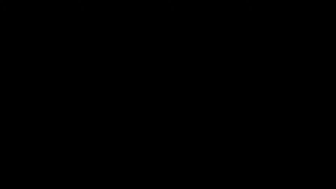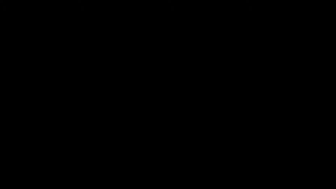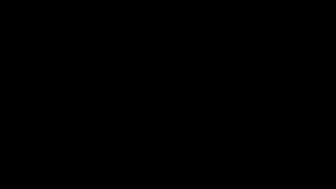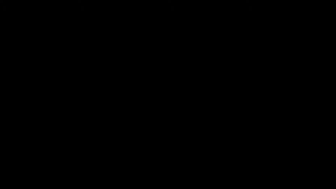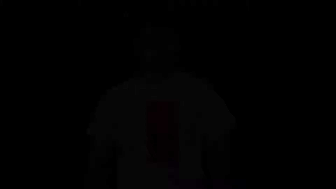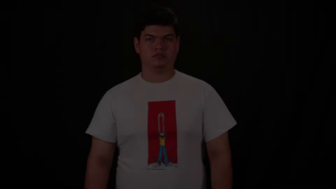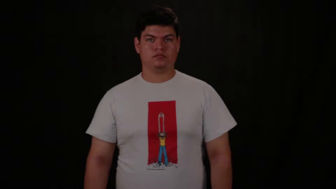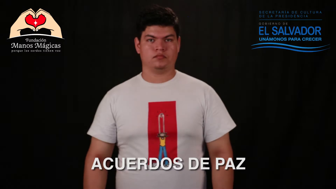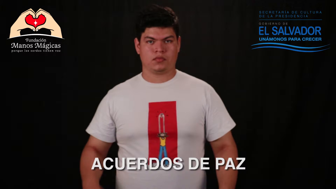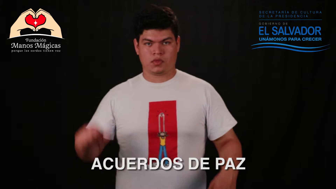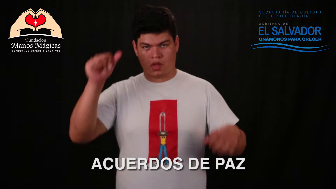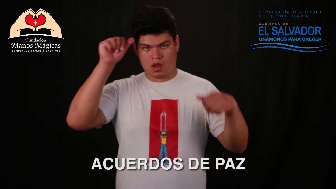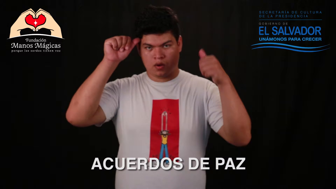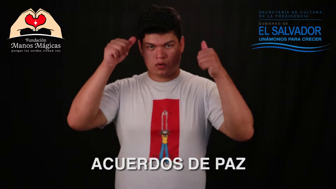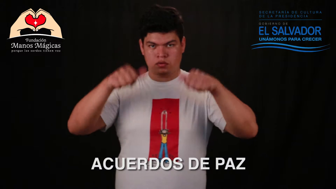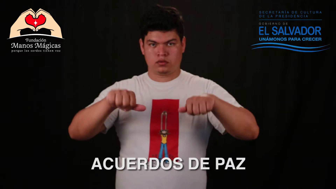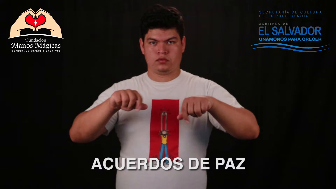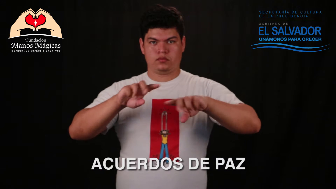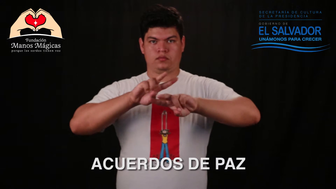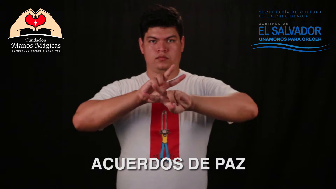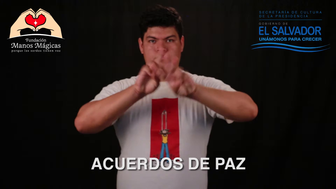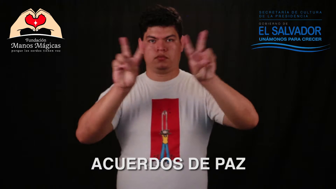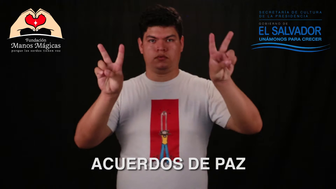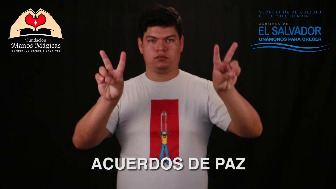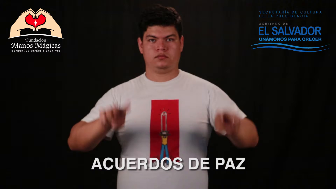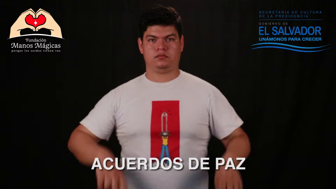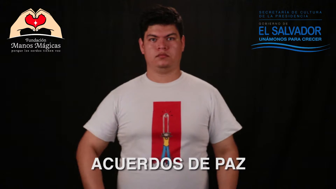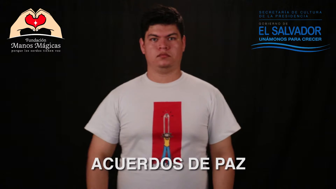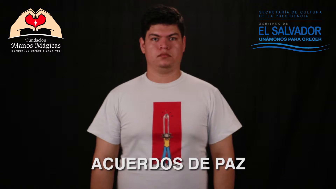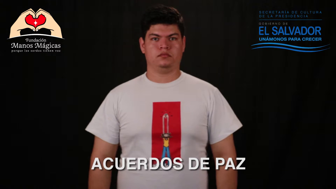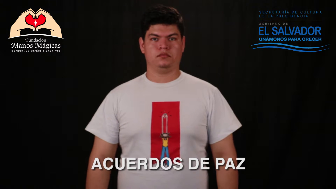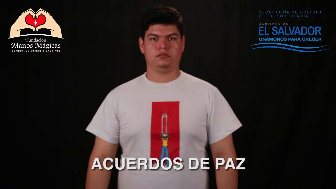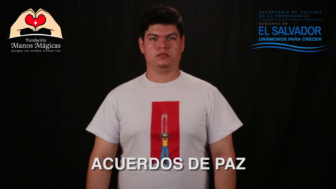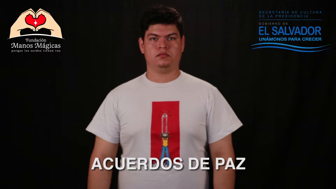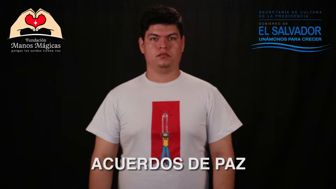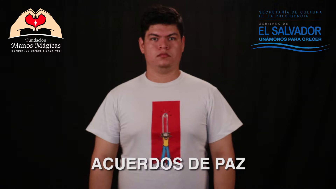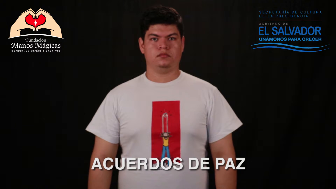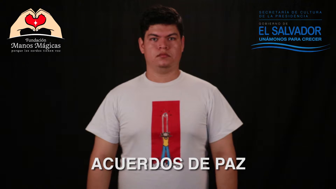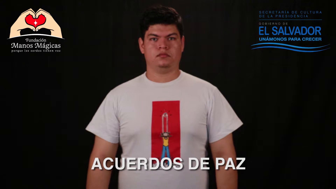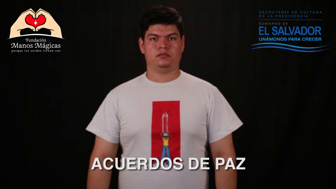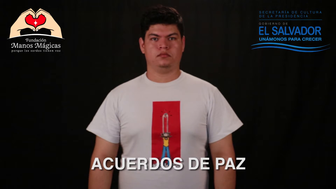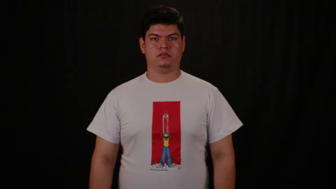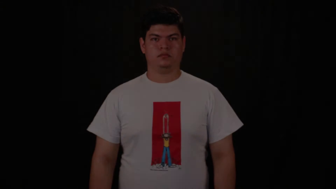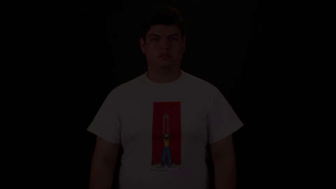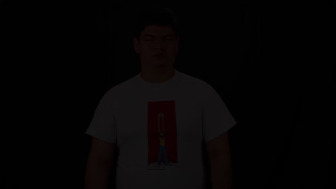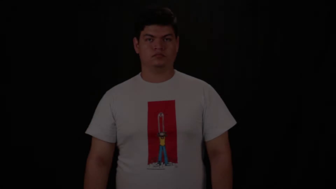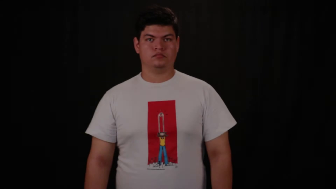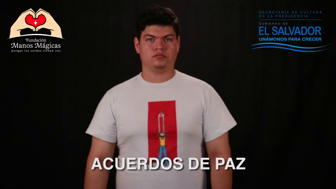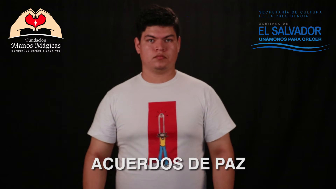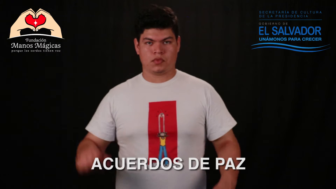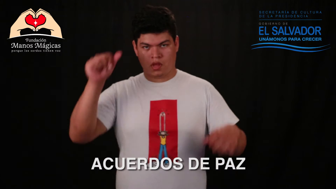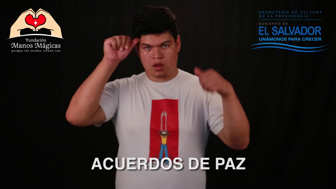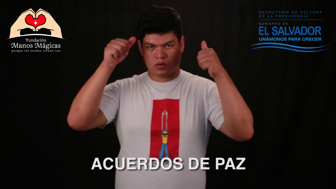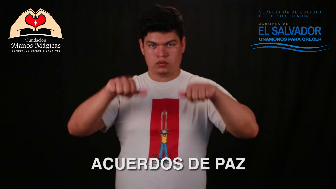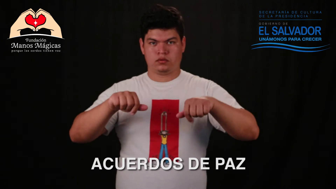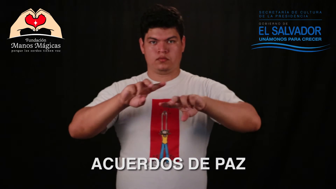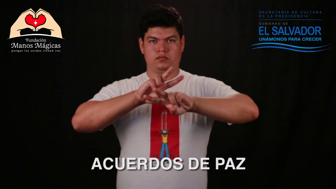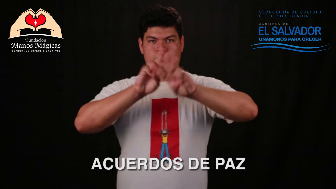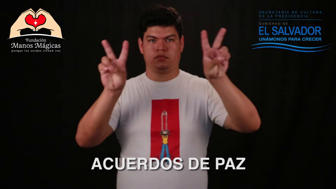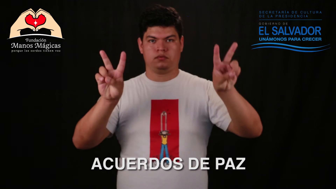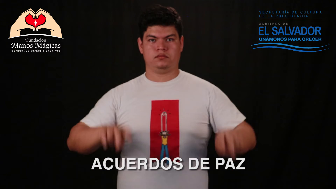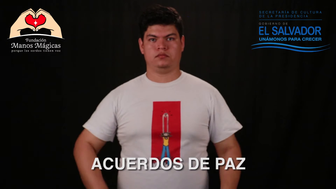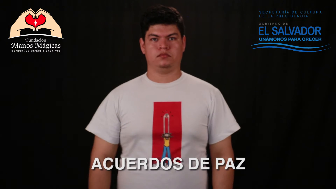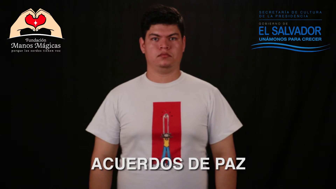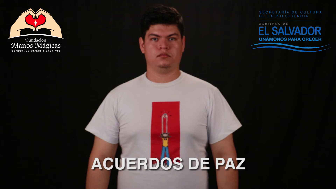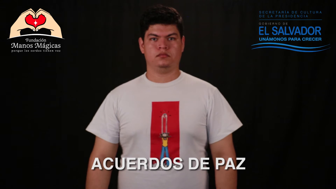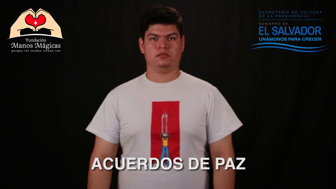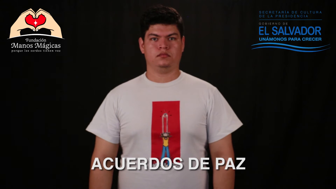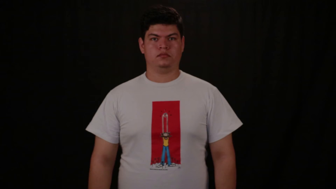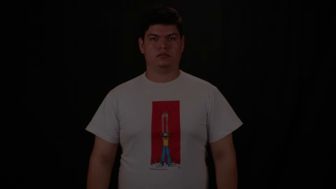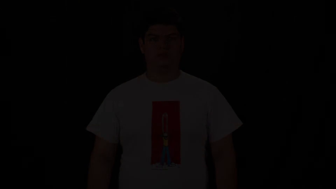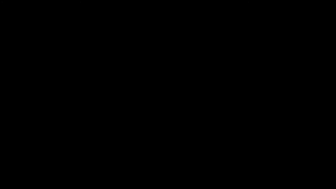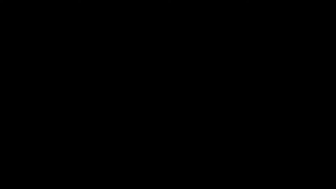Acuerdos de Paz